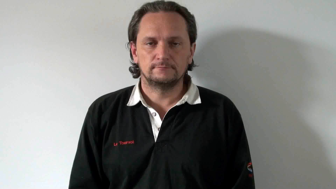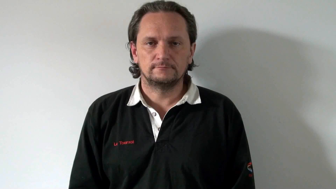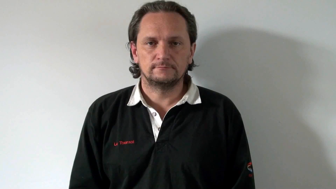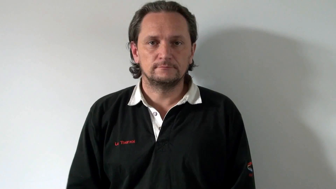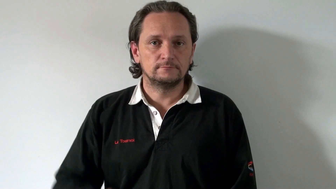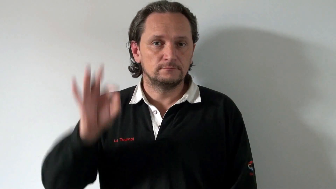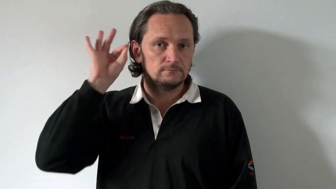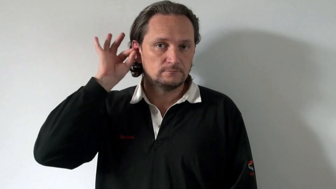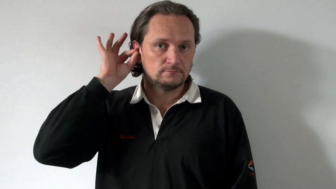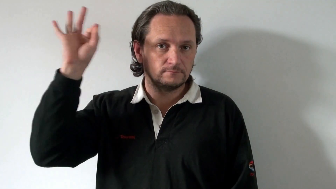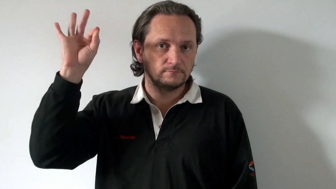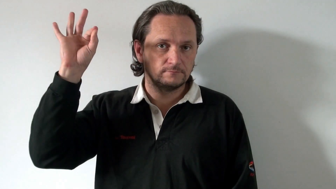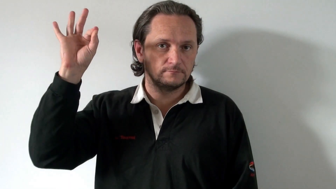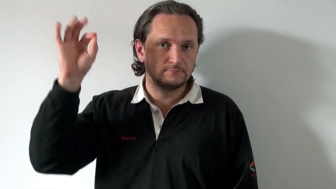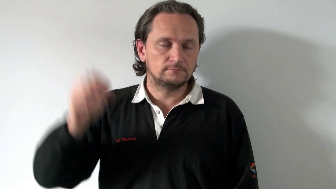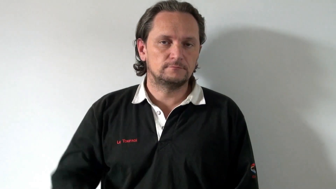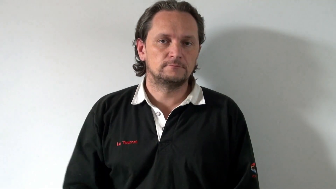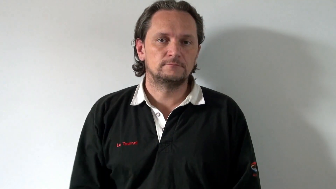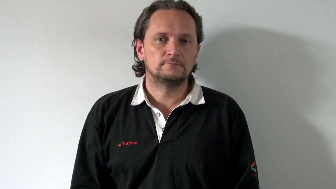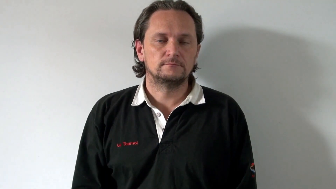Sonore